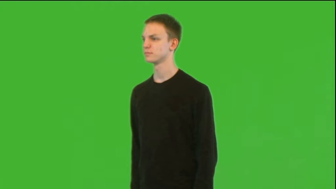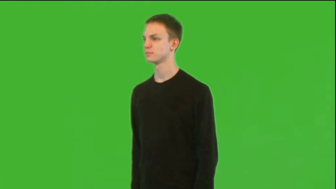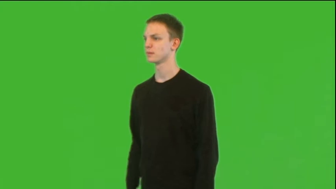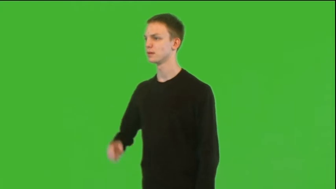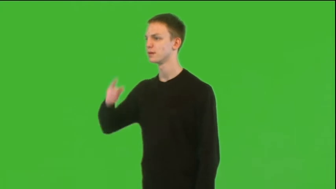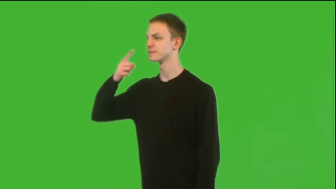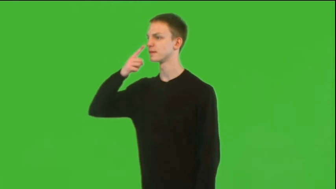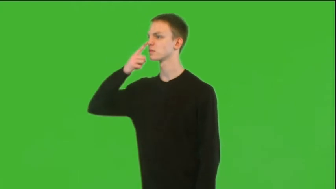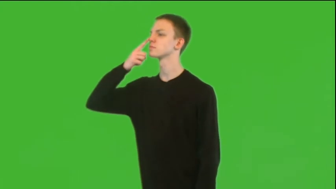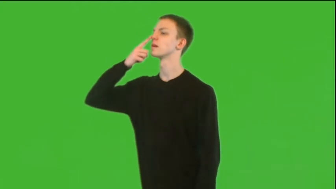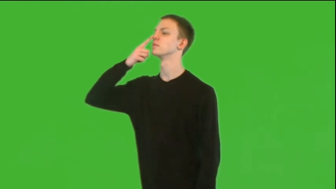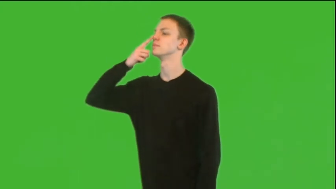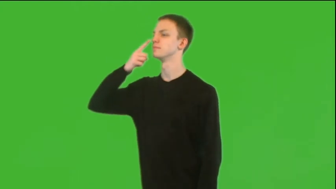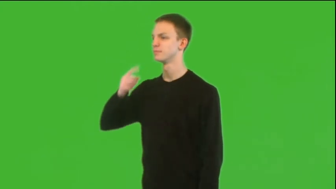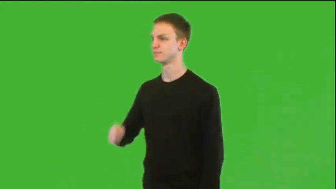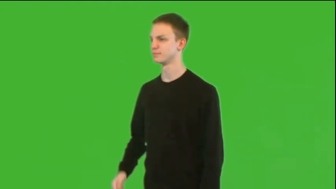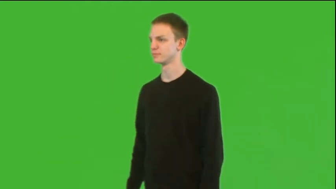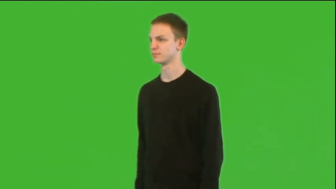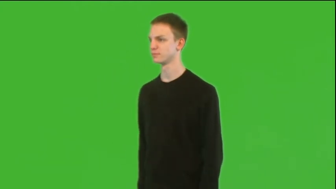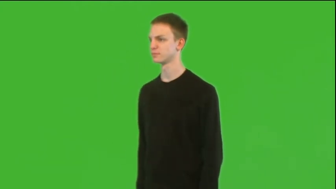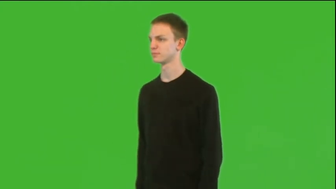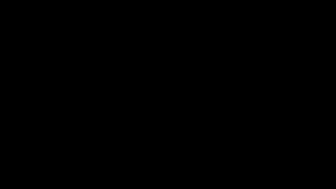zarozumiały